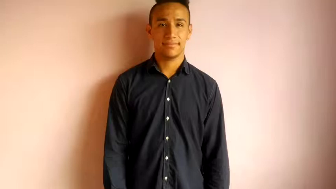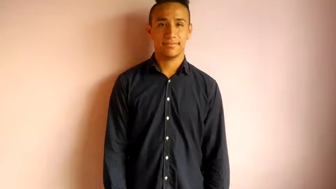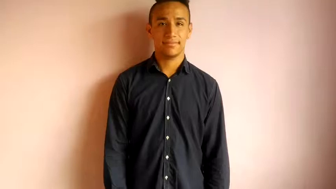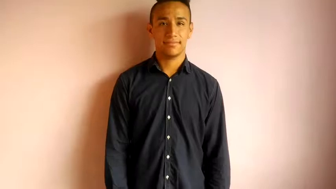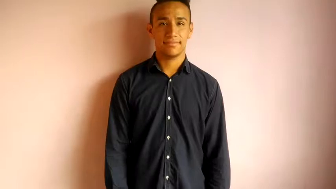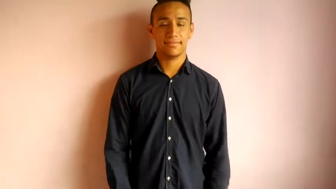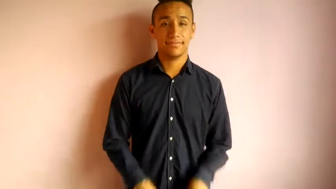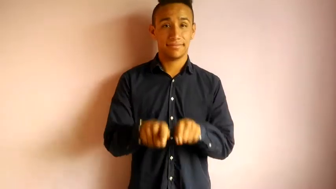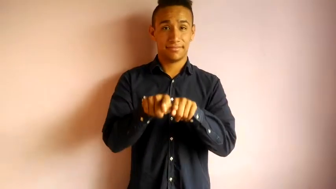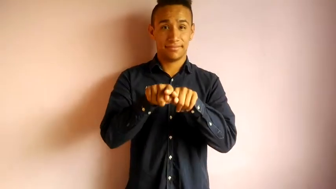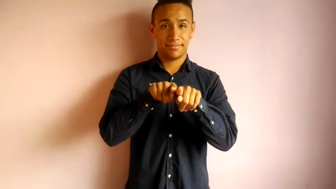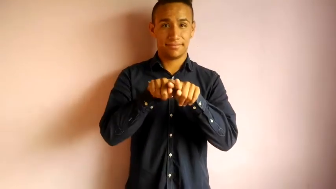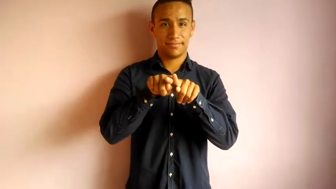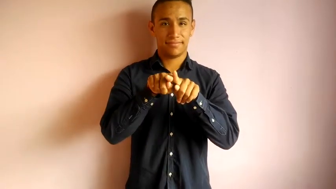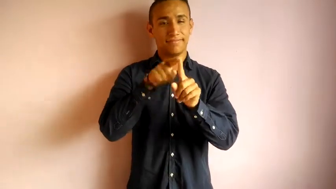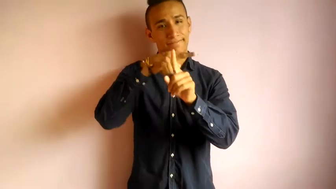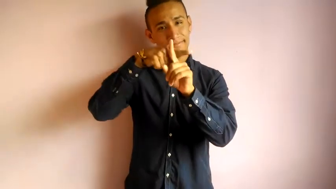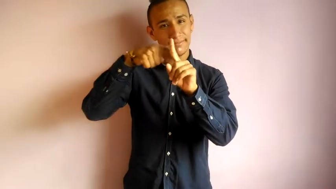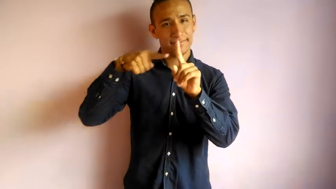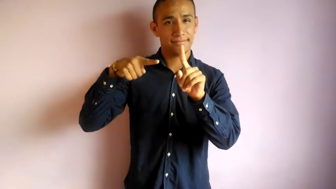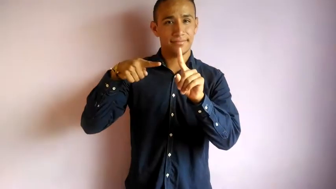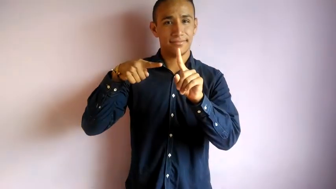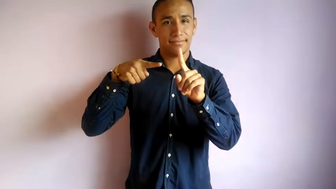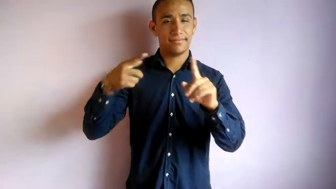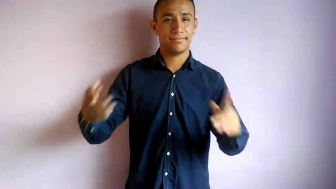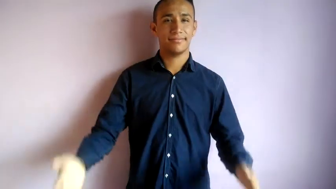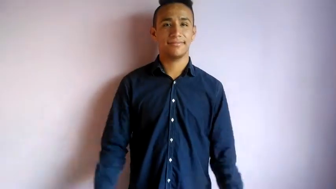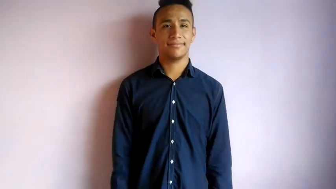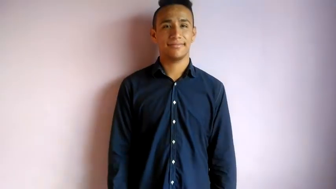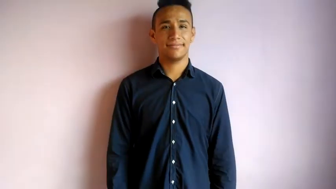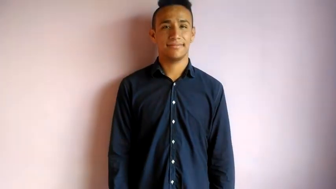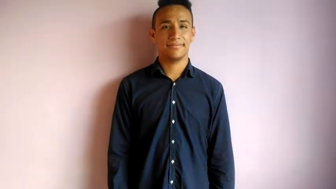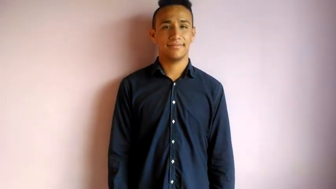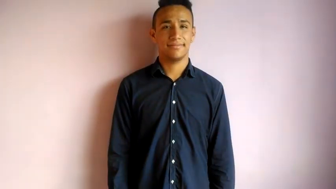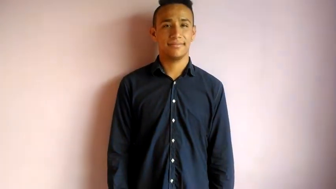hermanastro